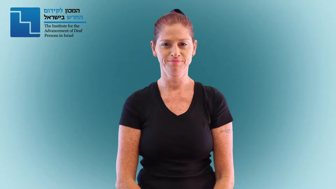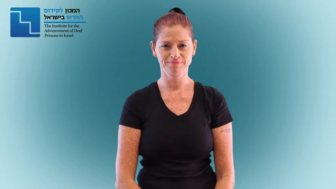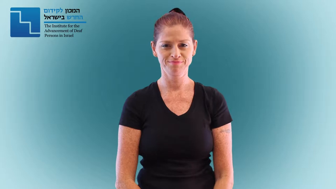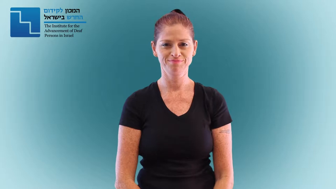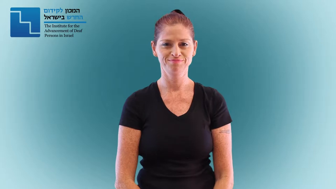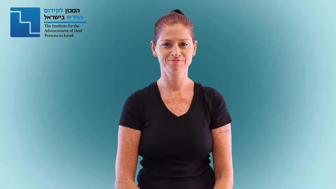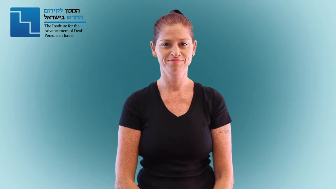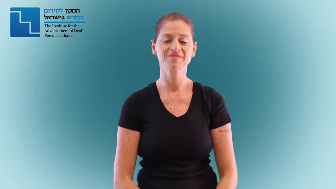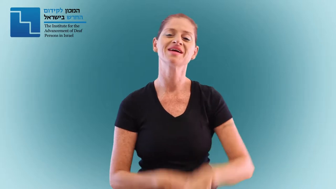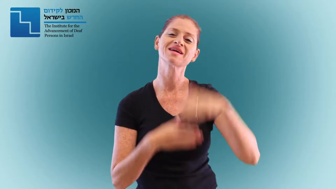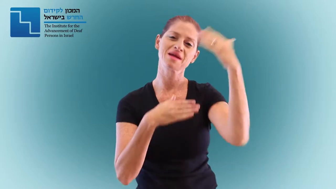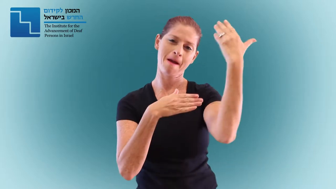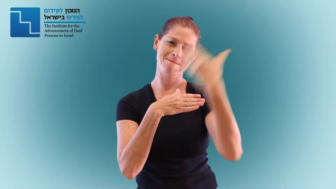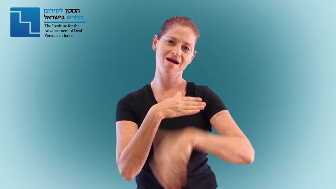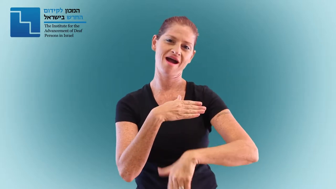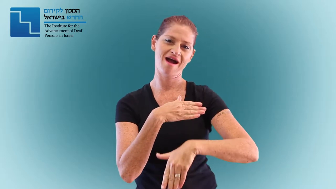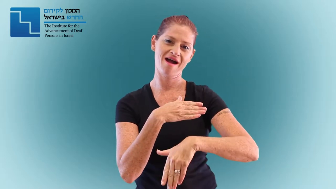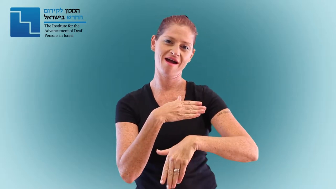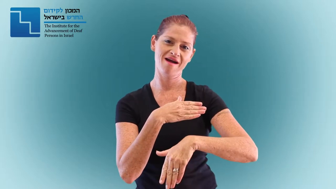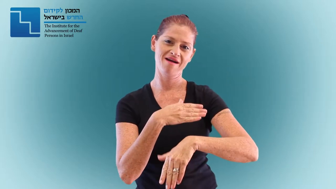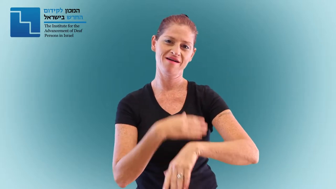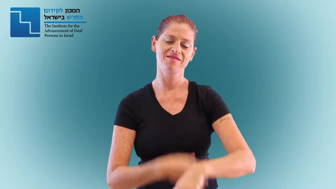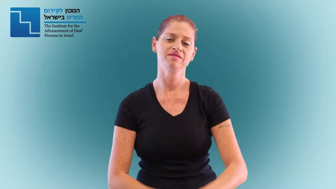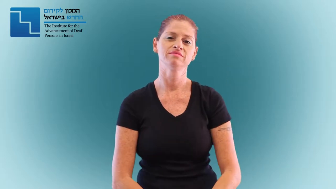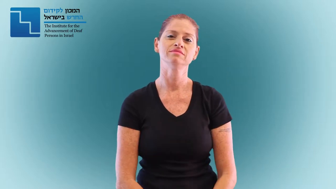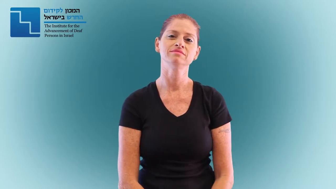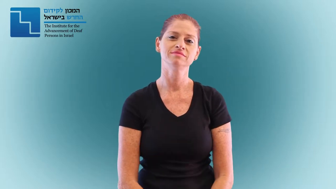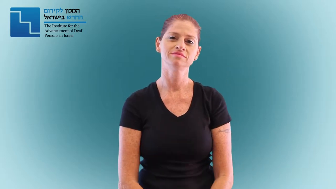סיים / גמר